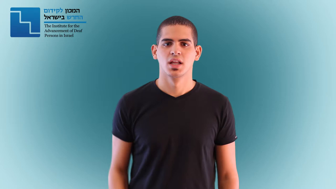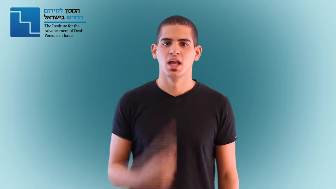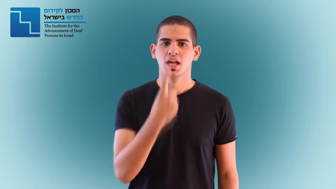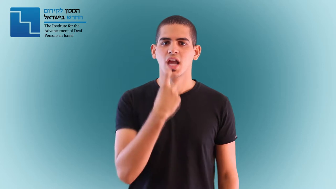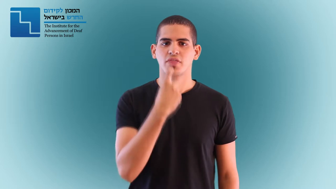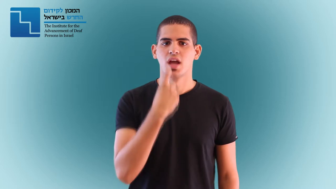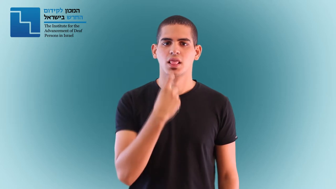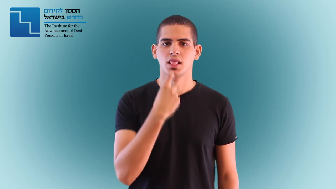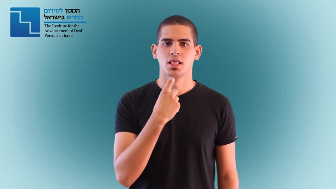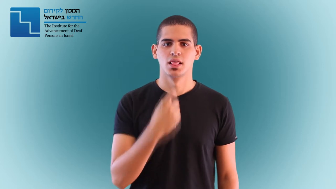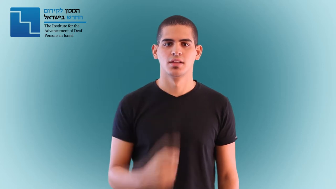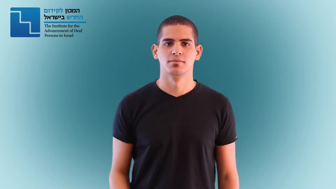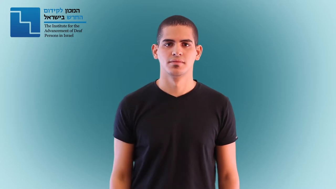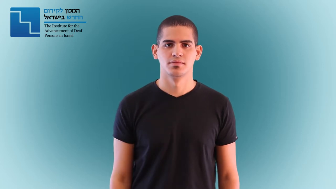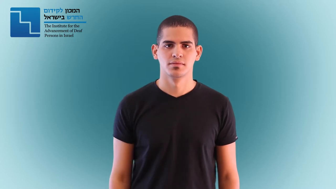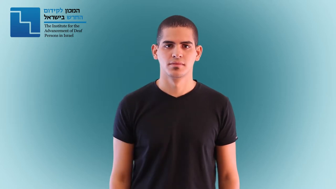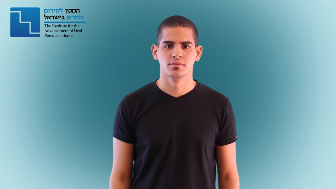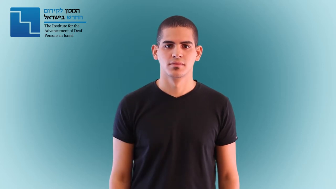קרית גת